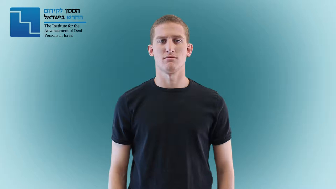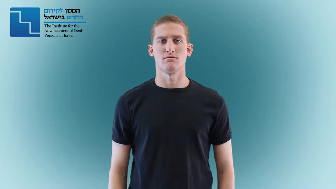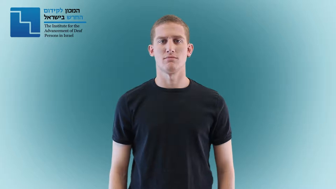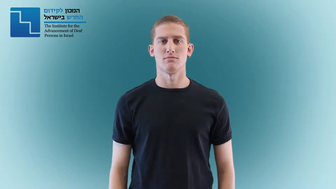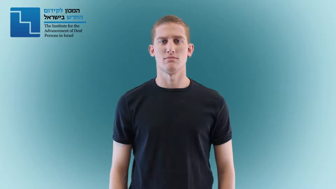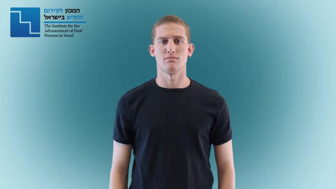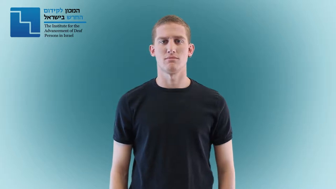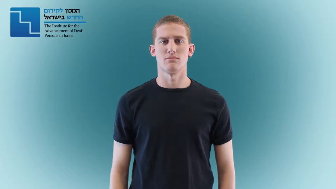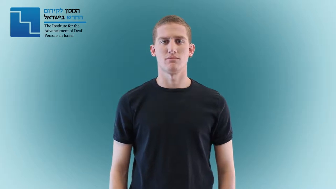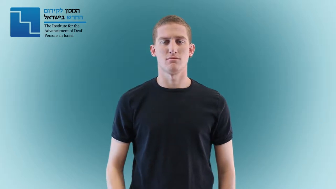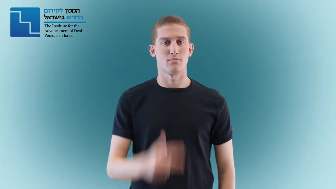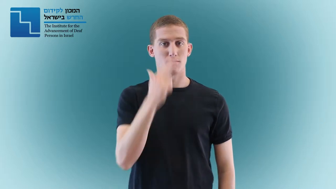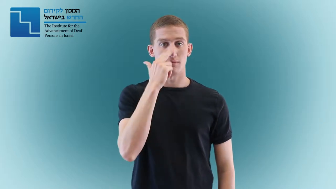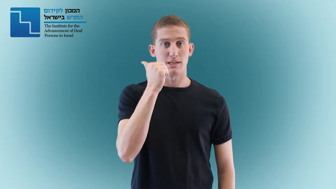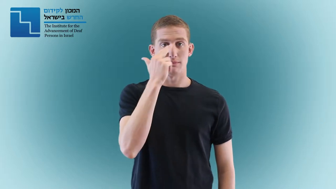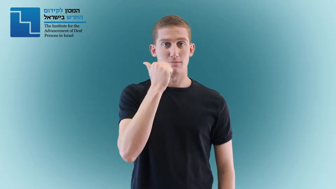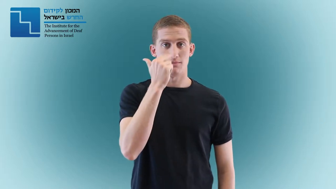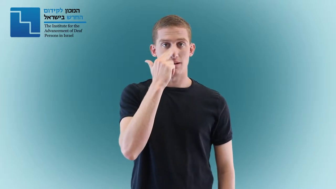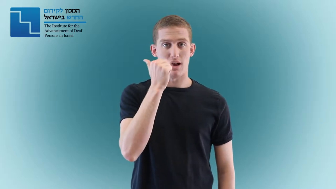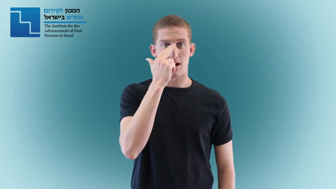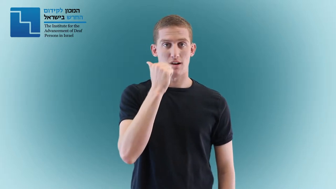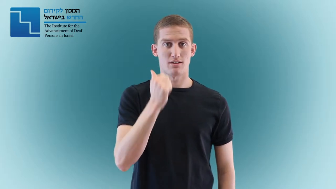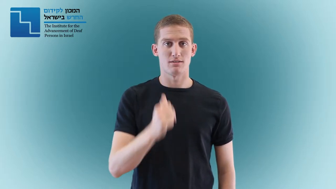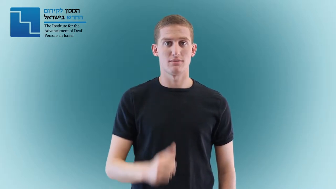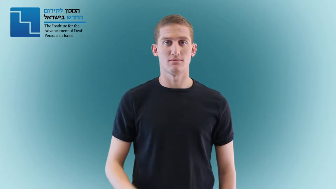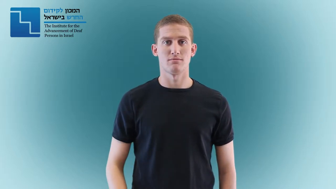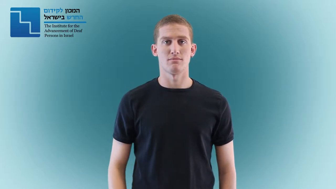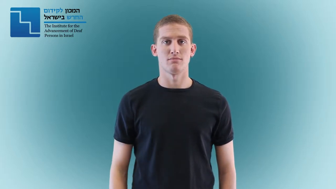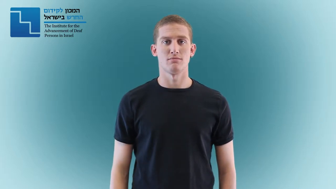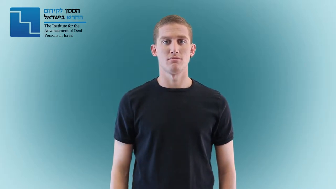פנימיה